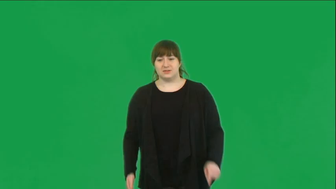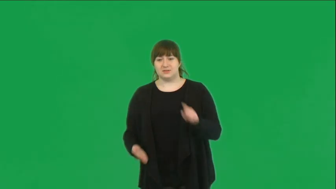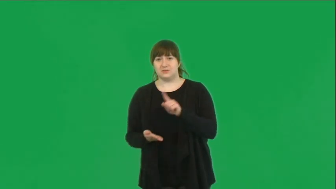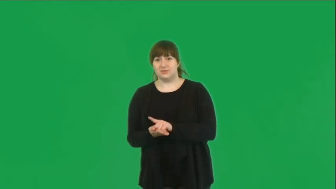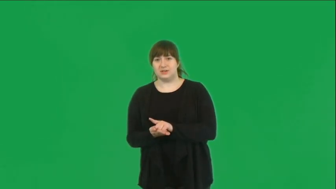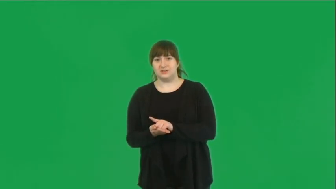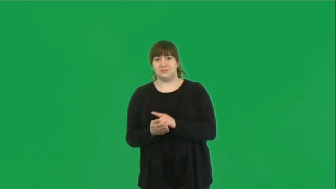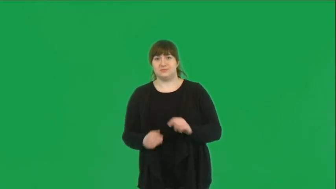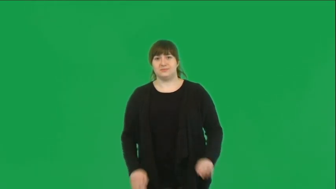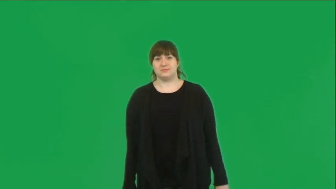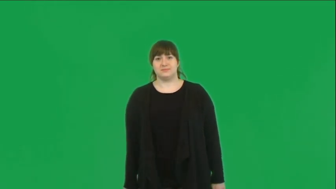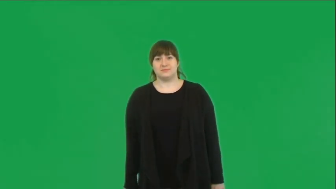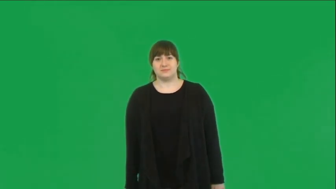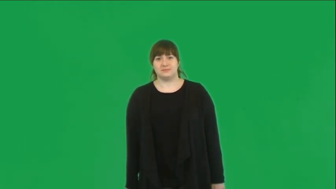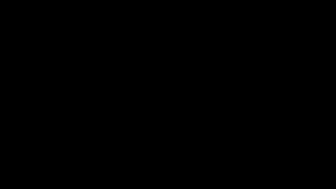wygrać